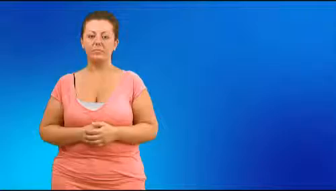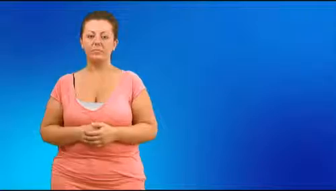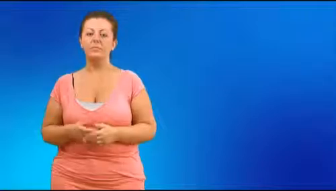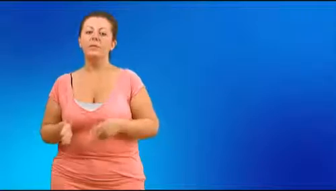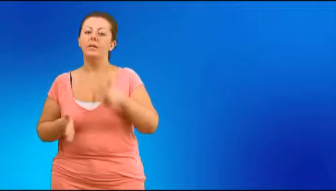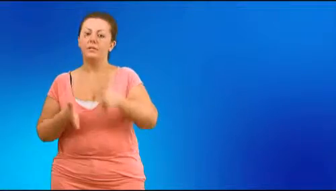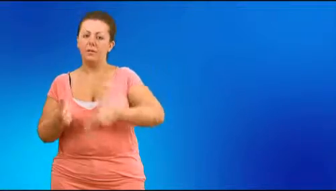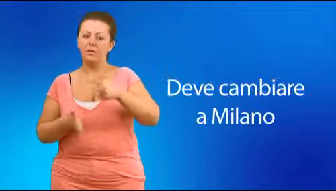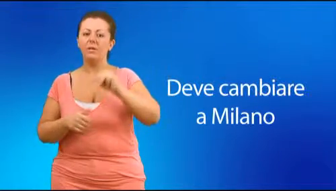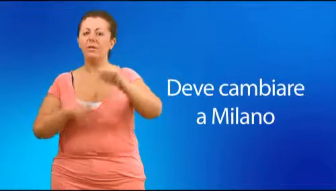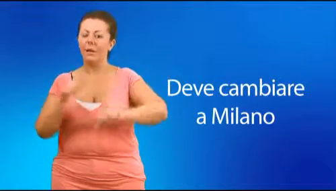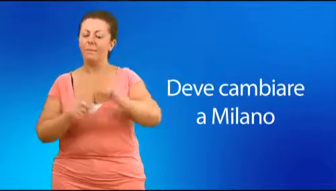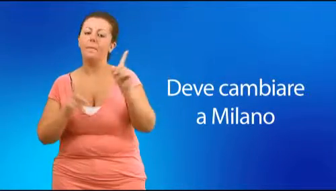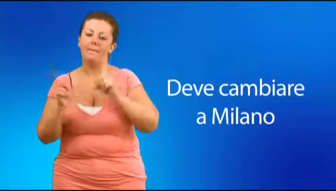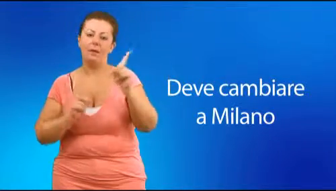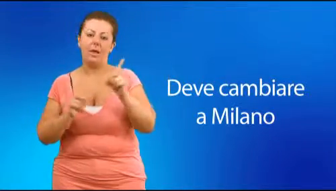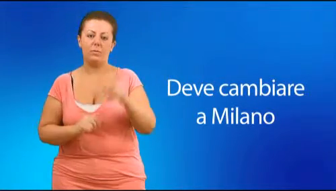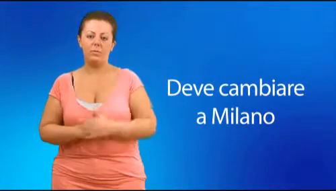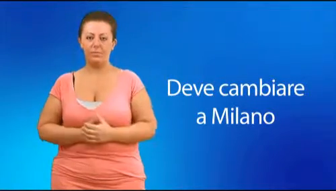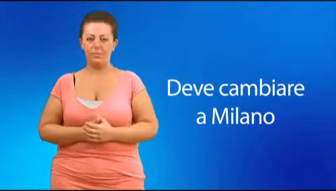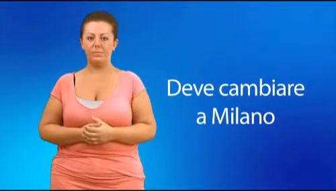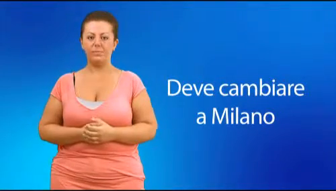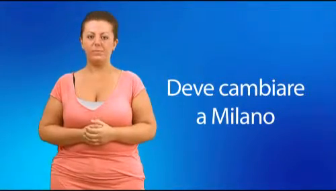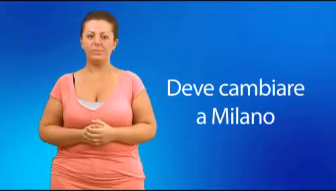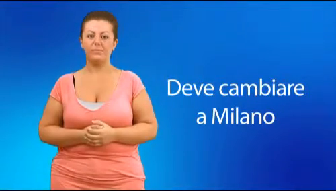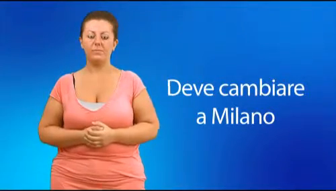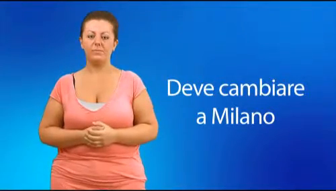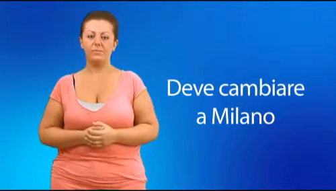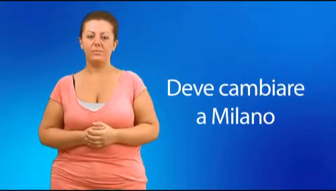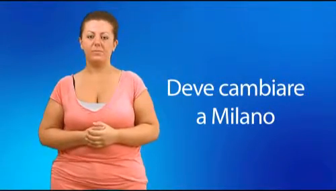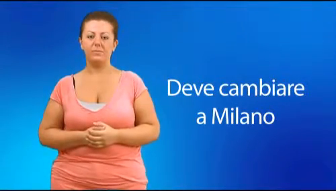dove cambiare a milano?